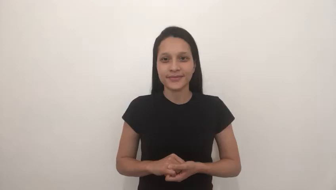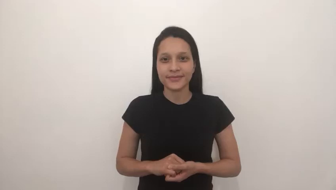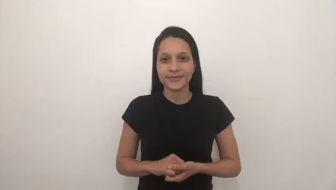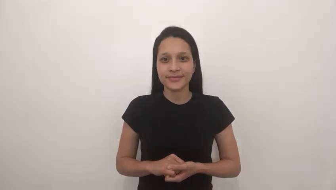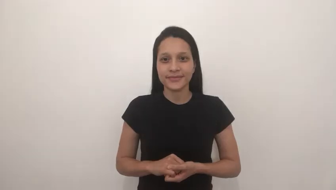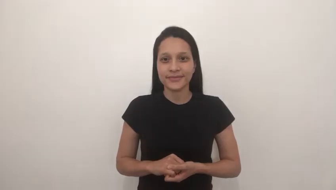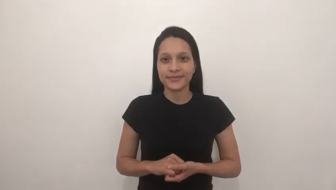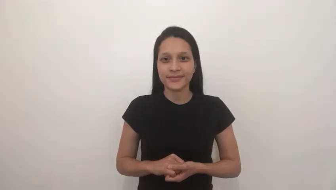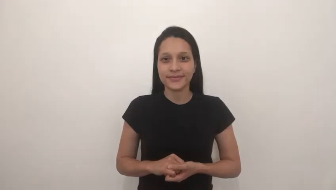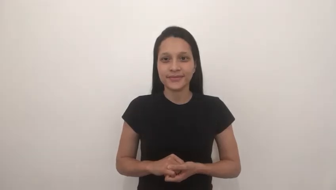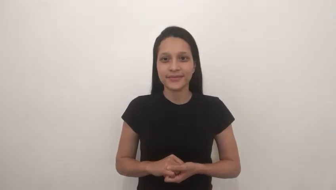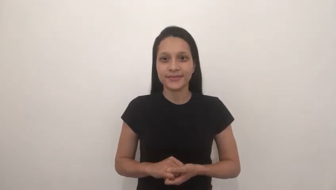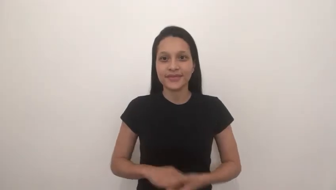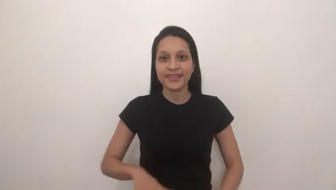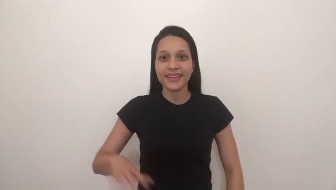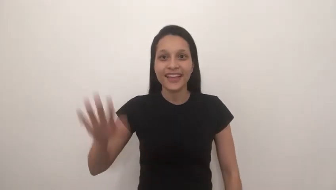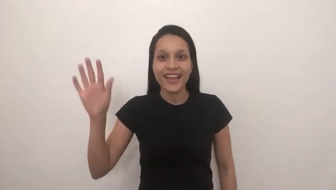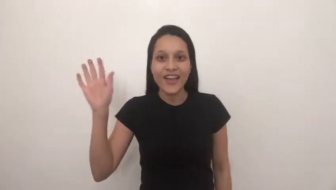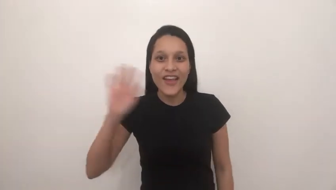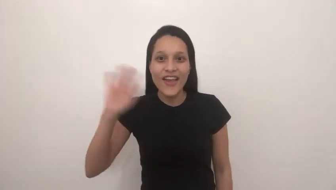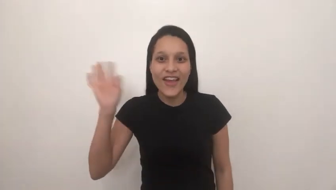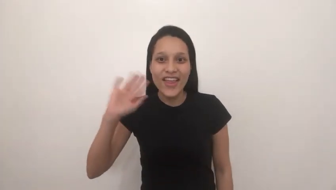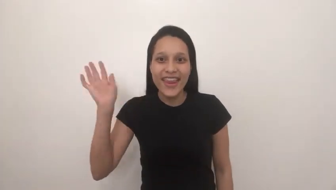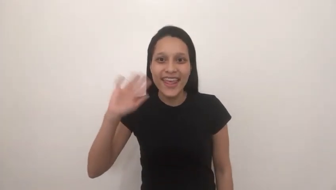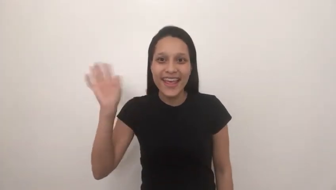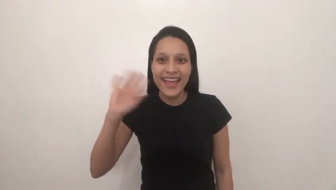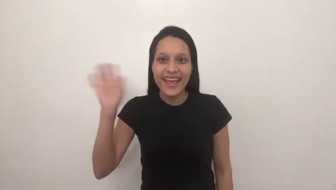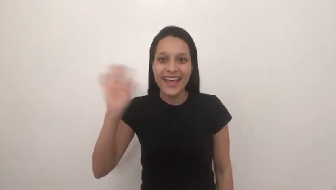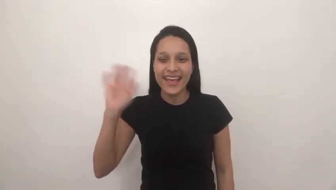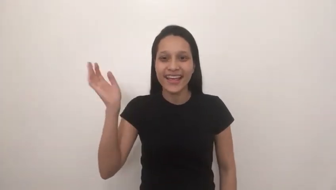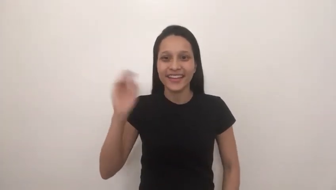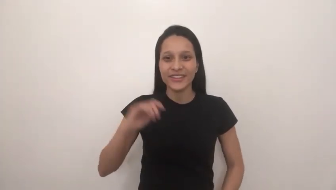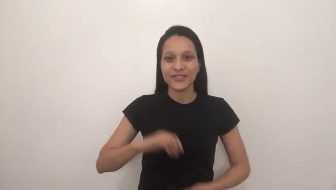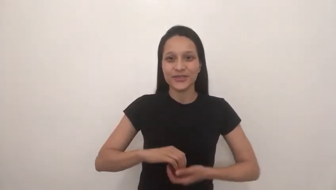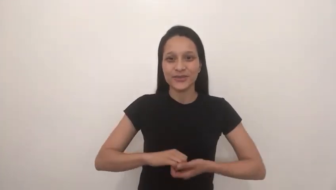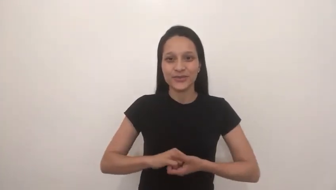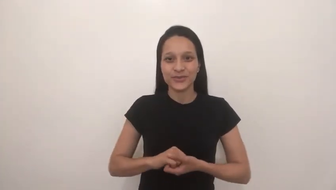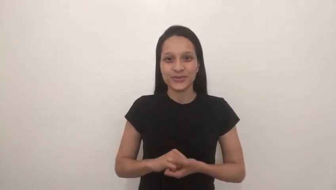Olá